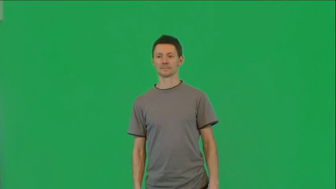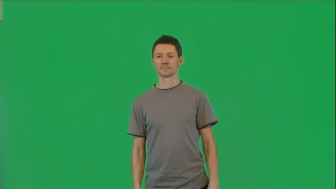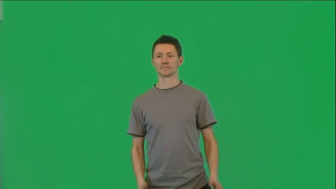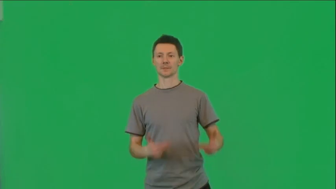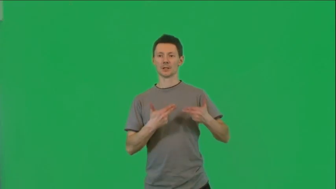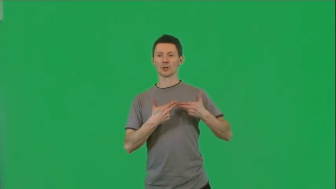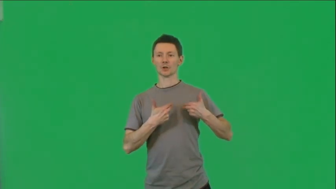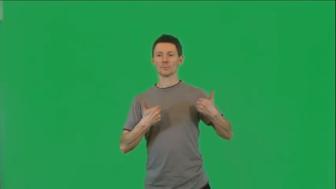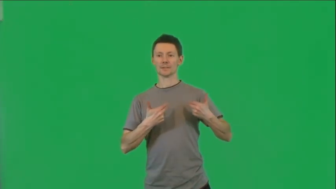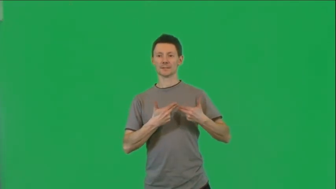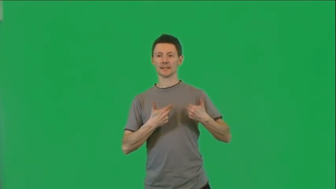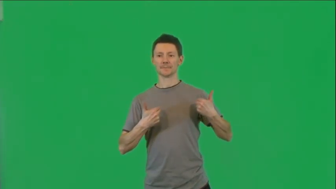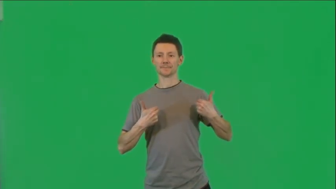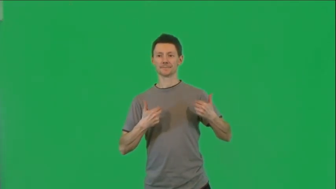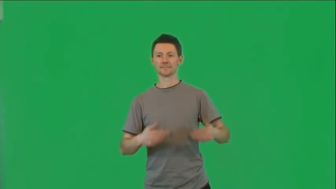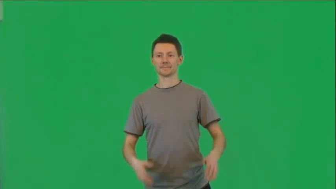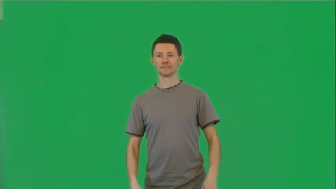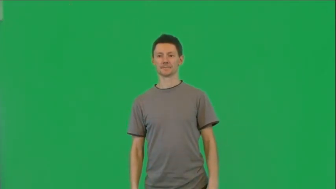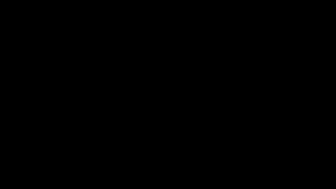komisja